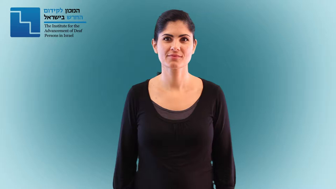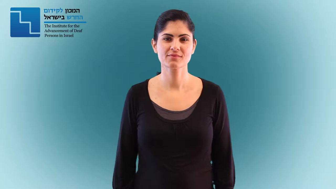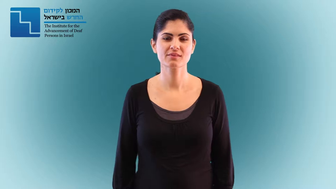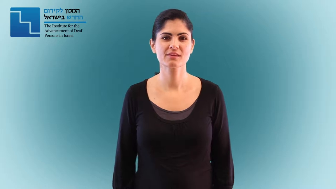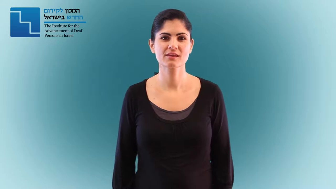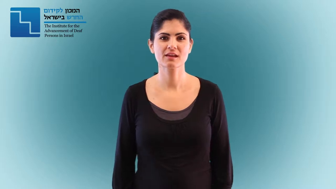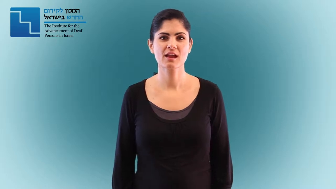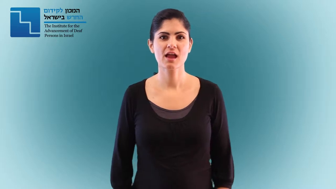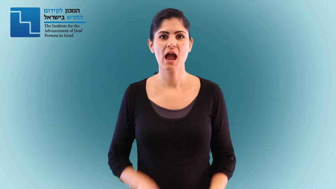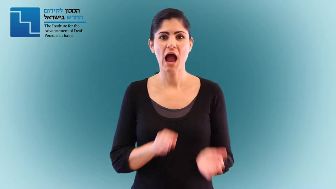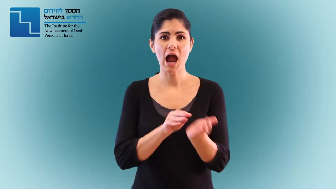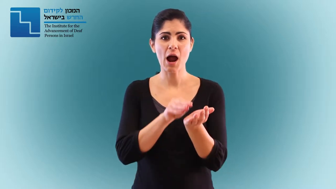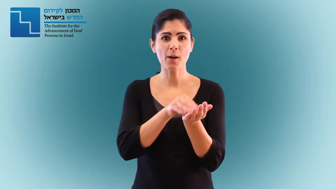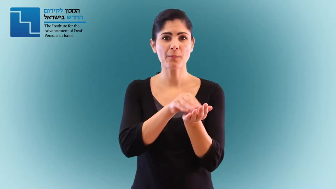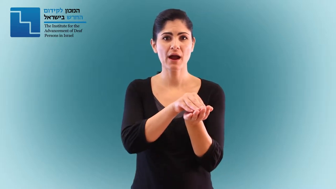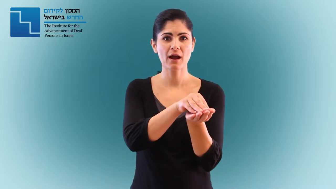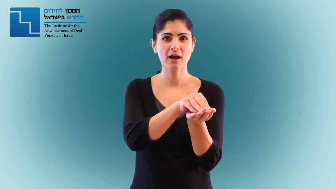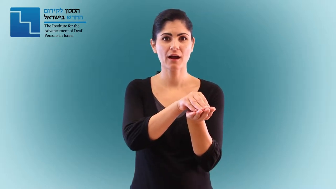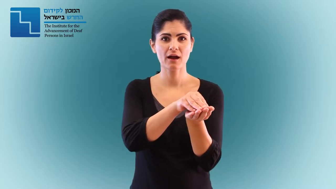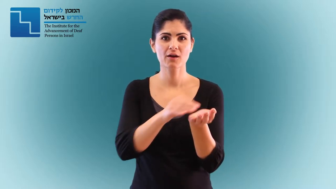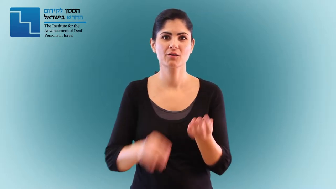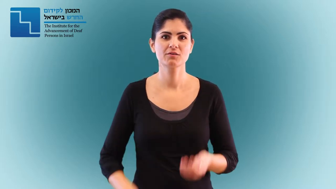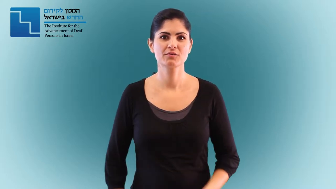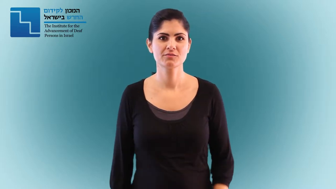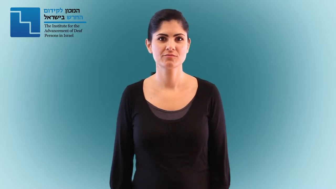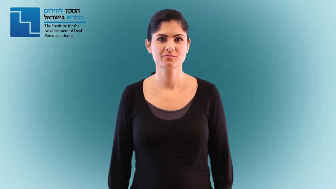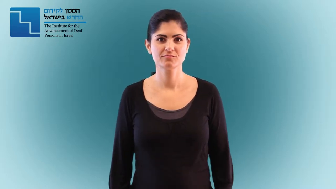עכבר